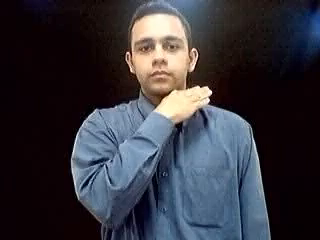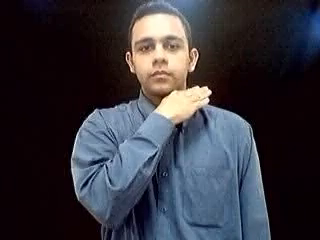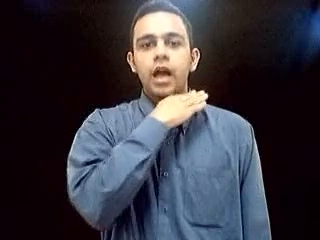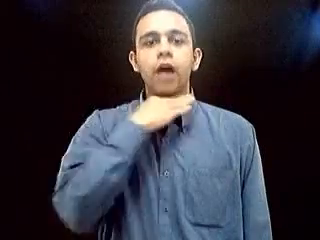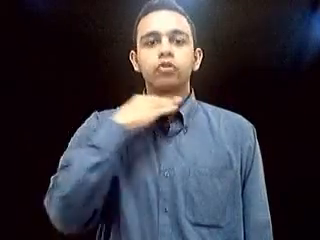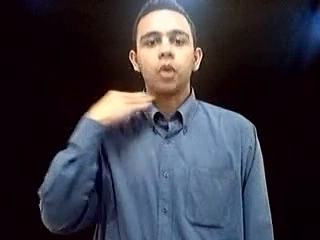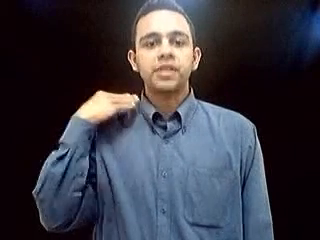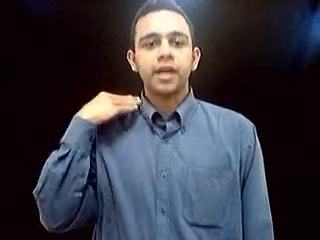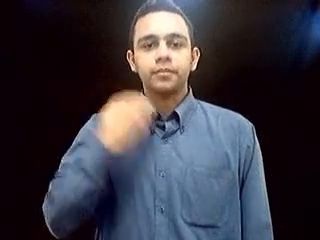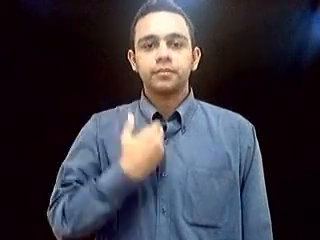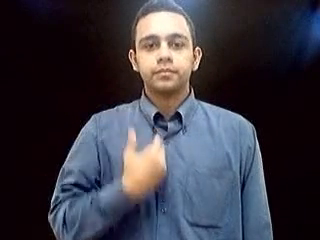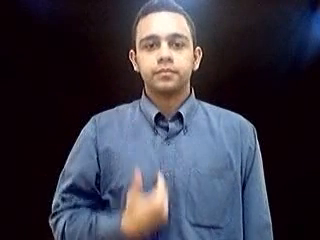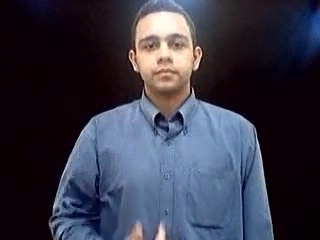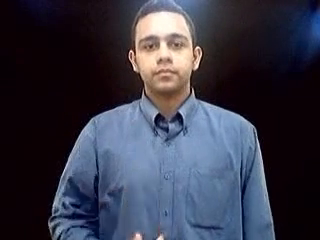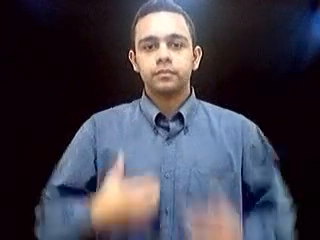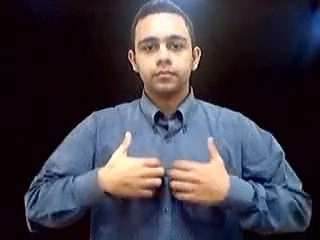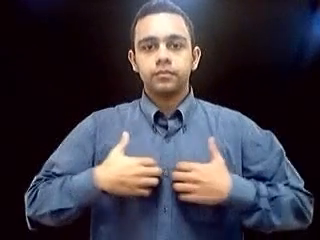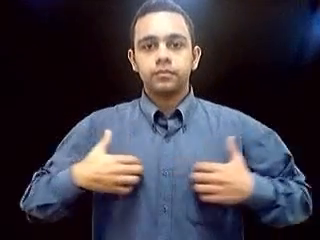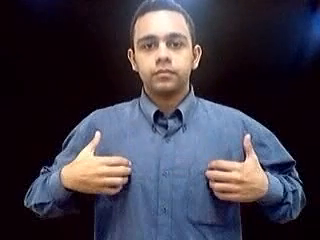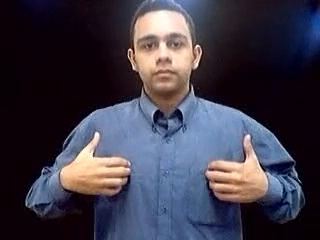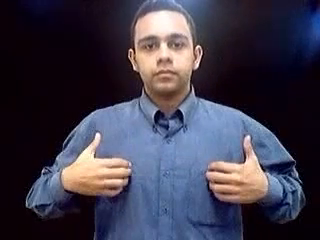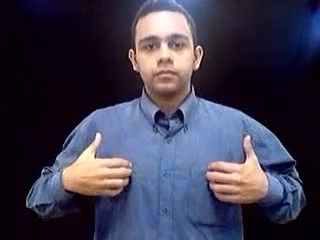autopsia